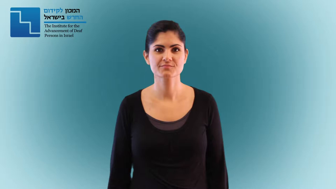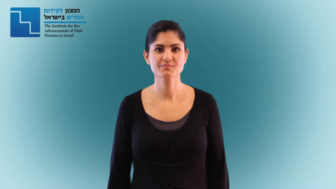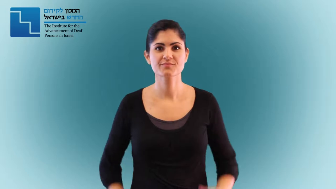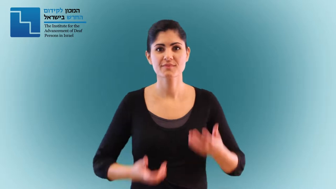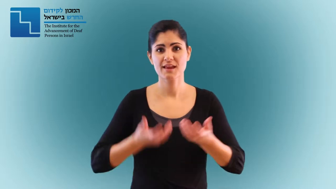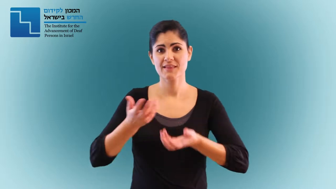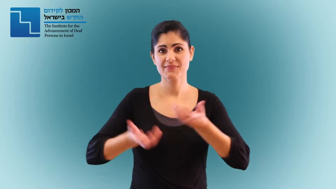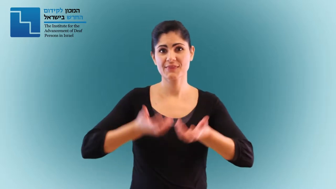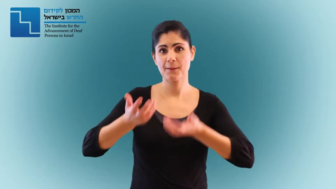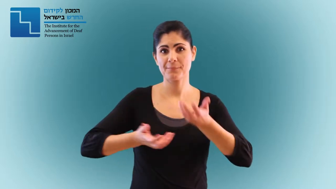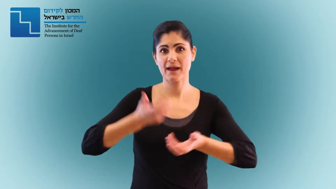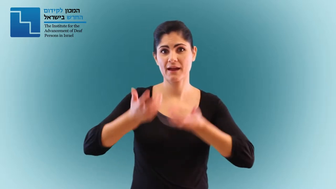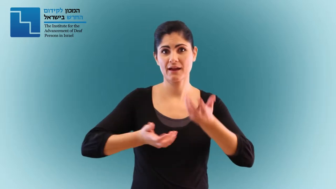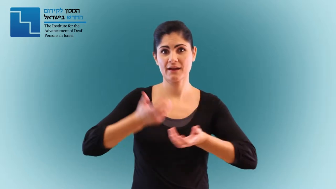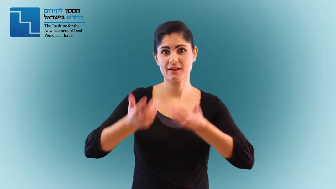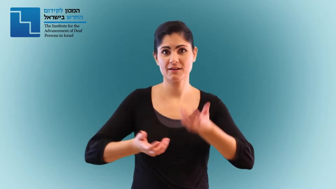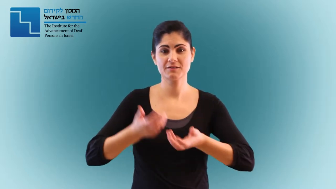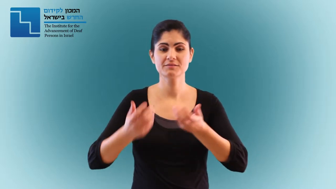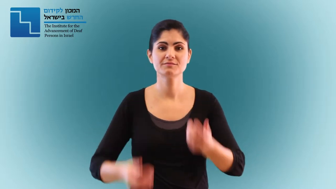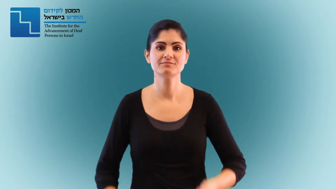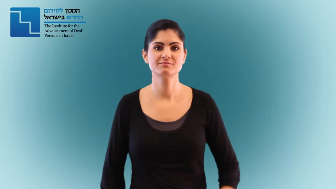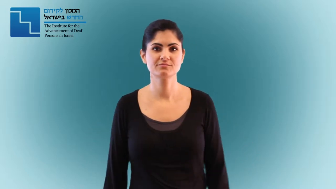טבח